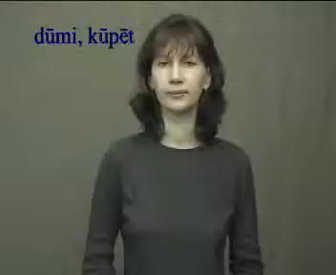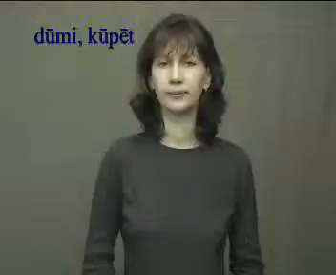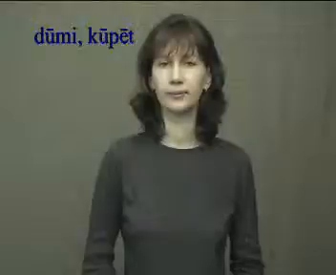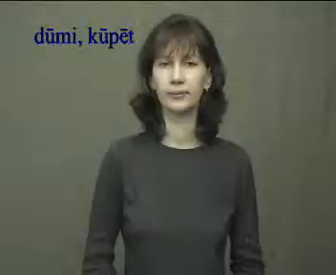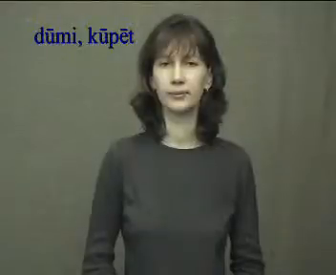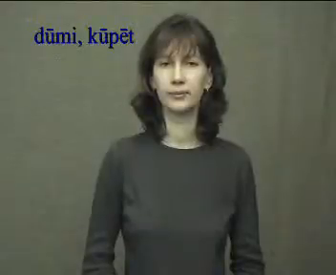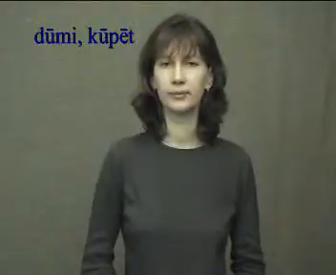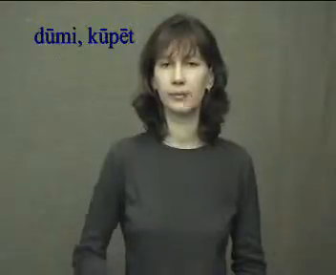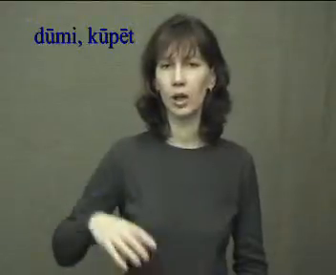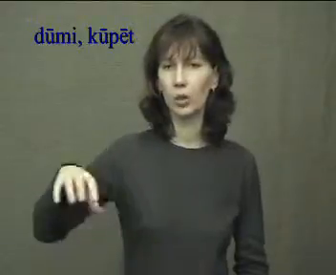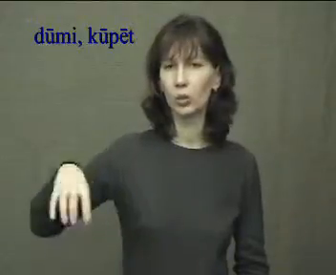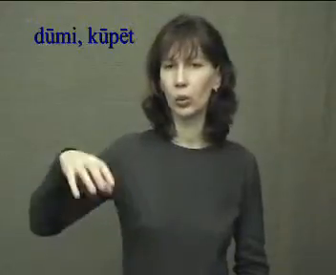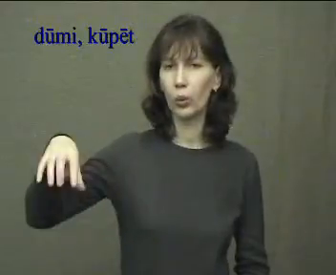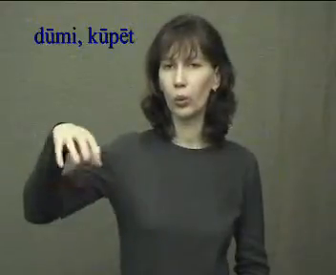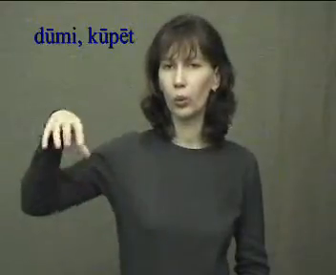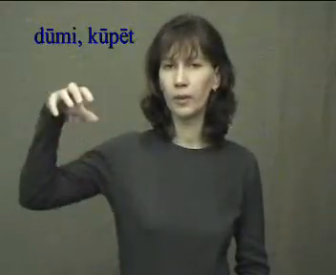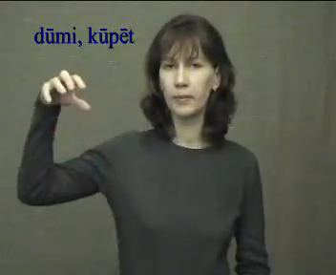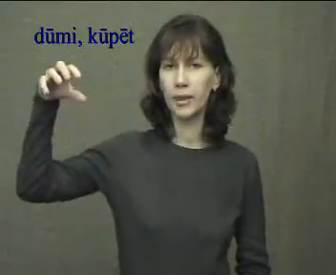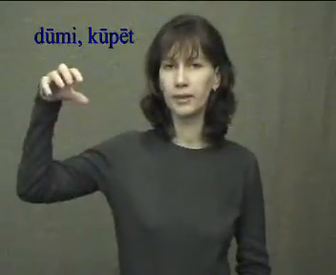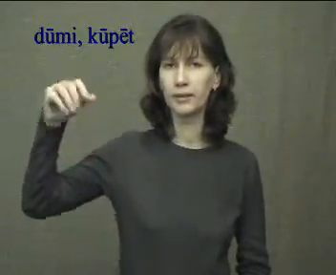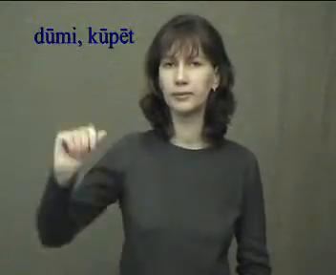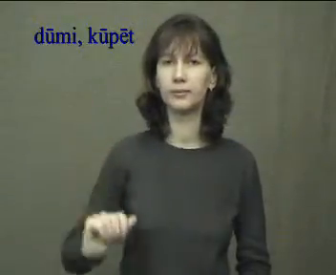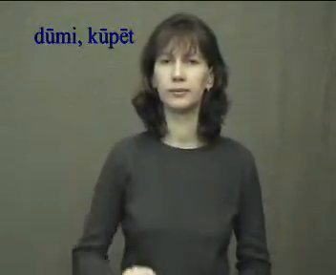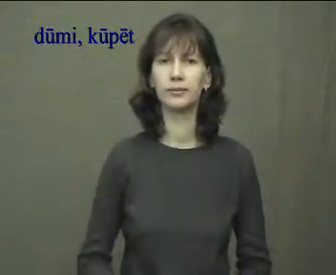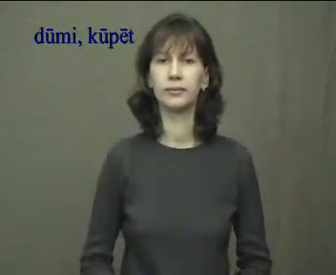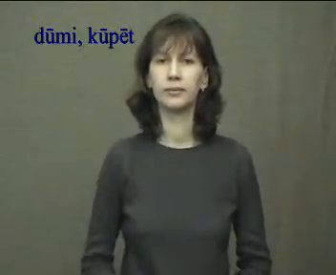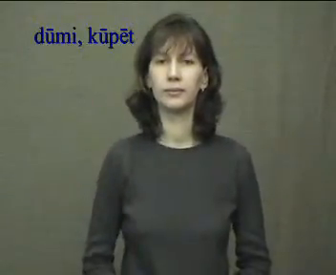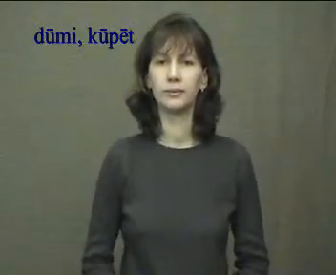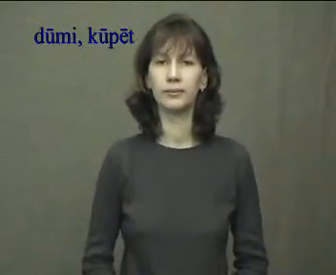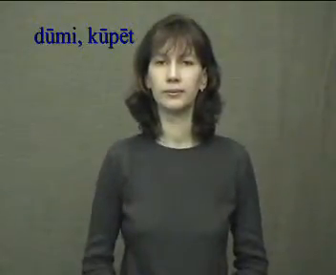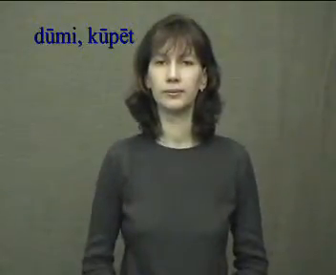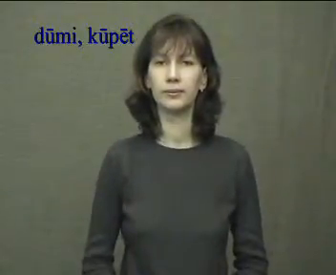dumi